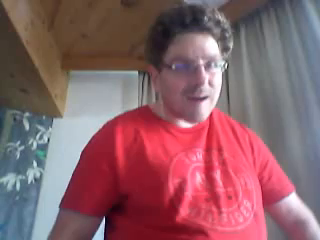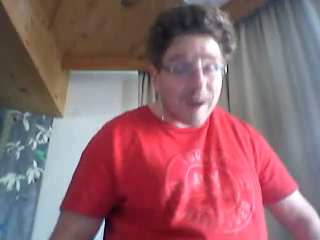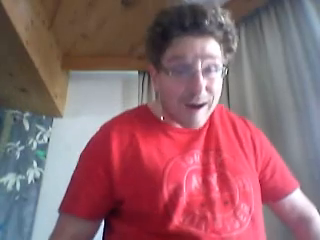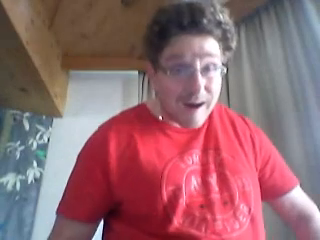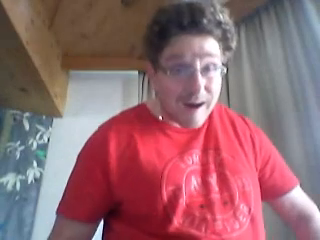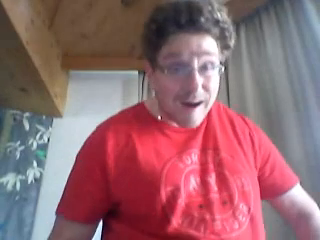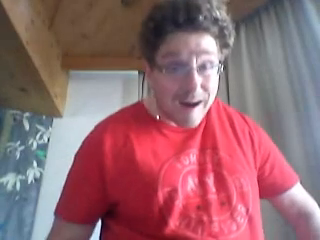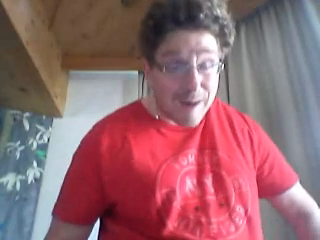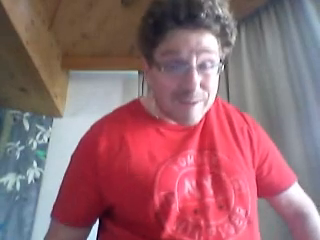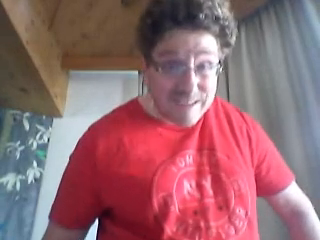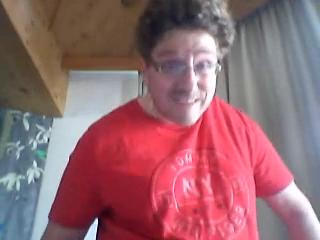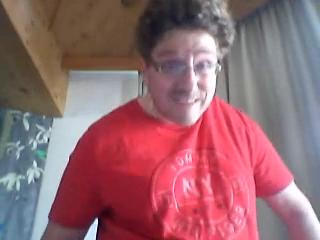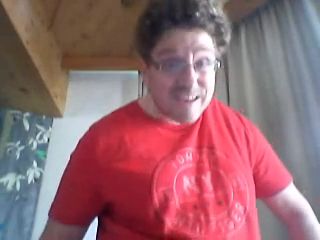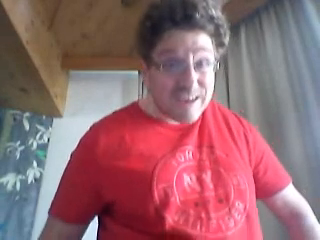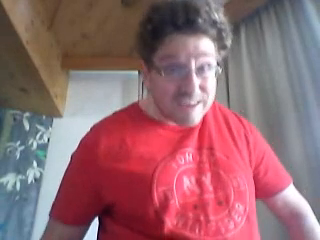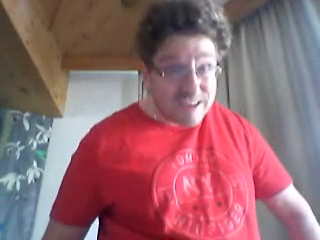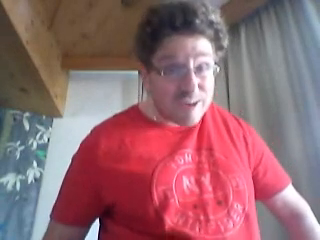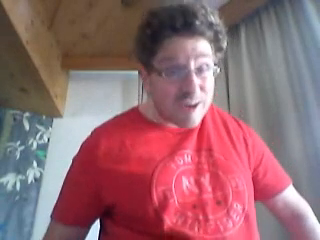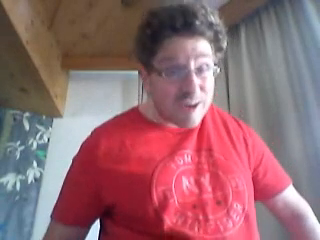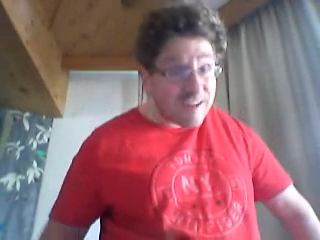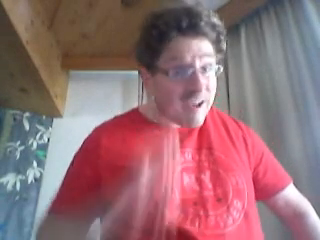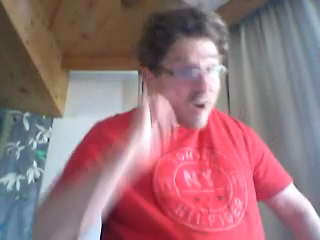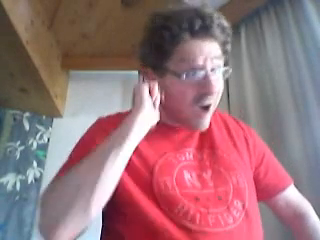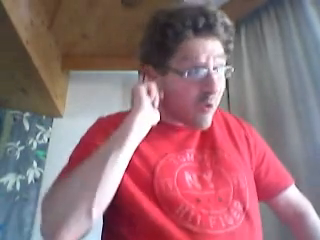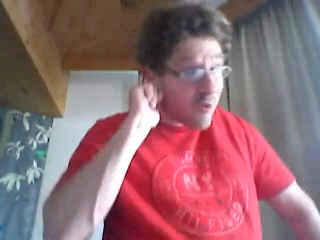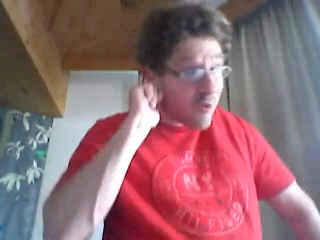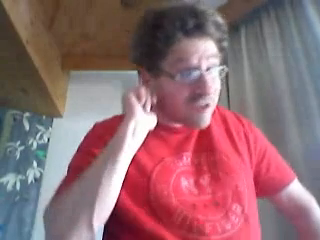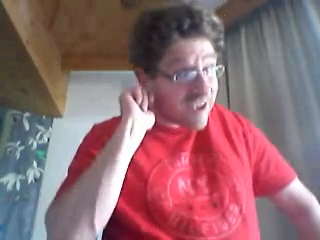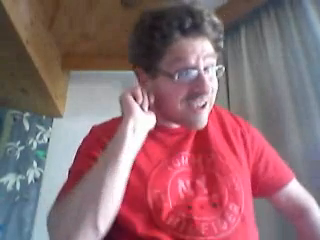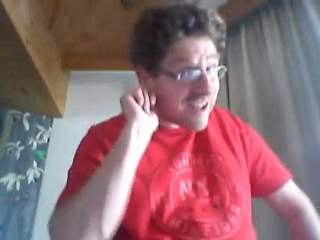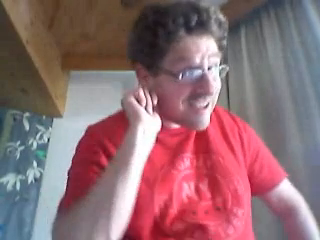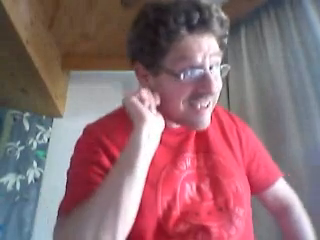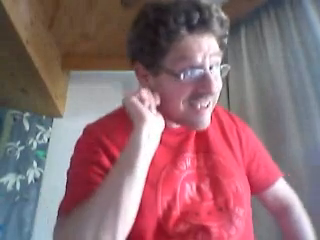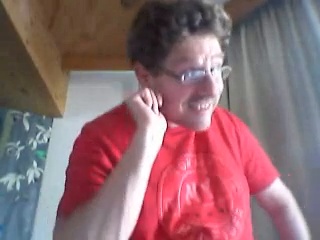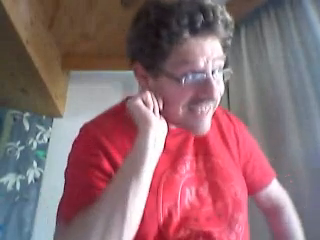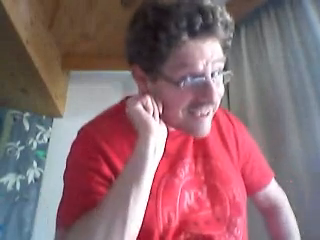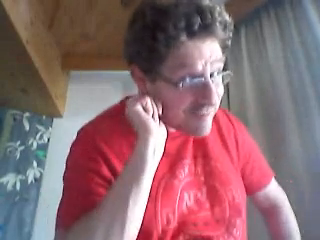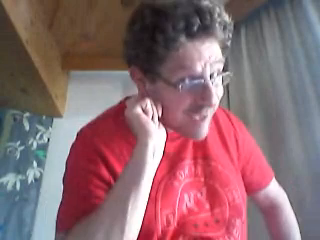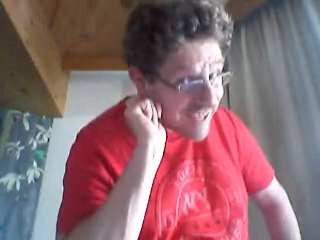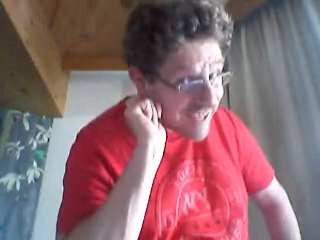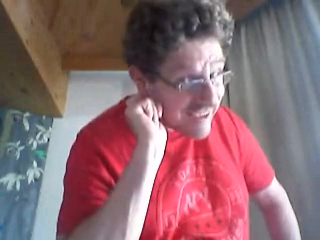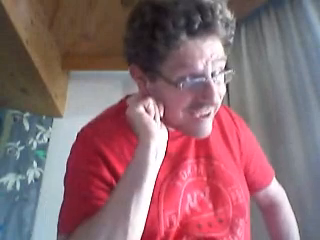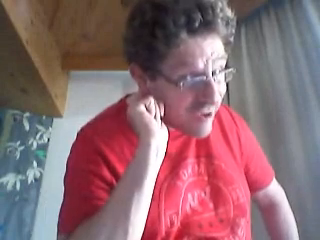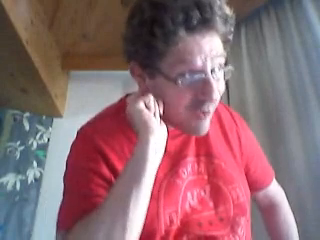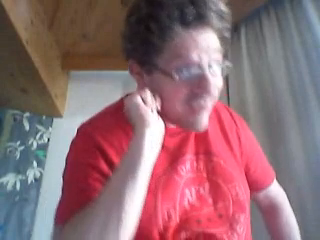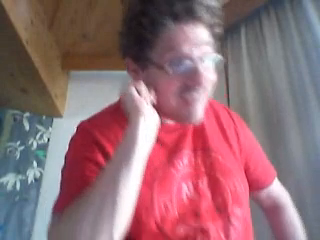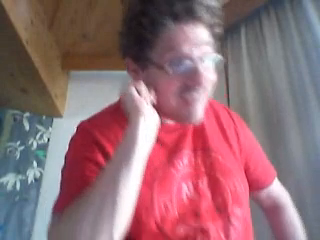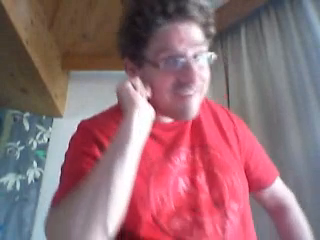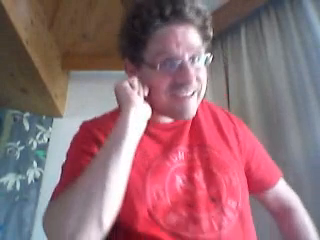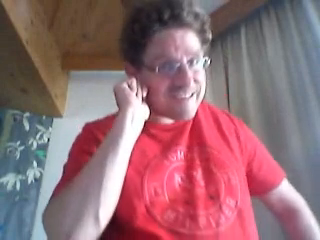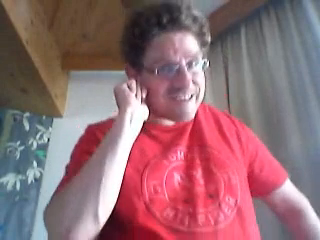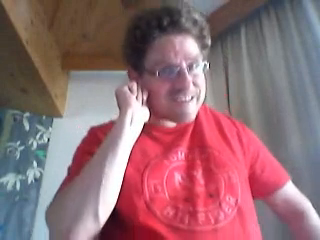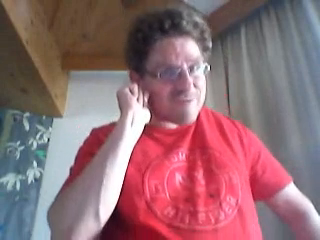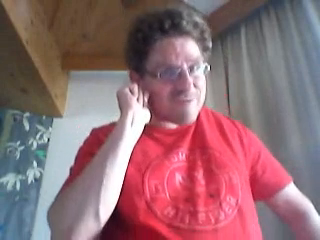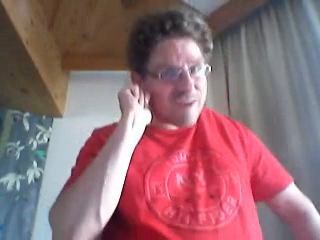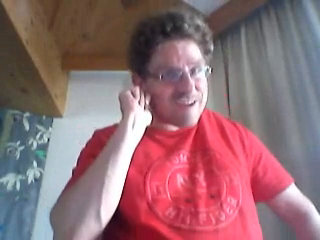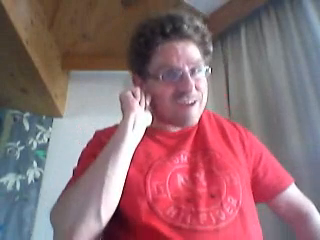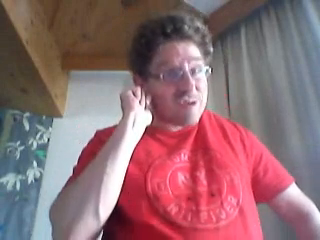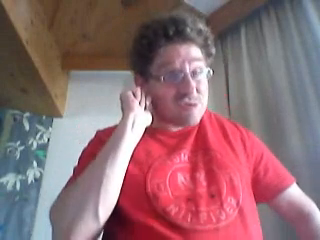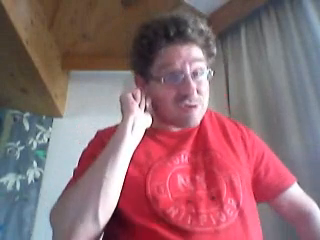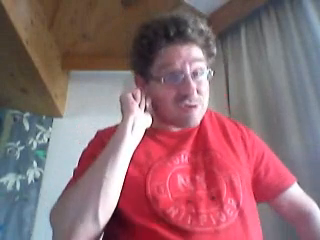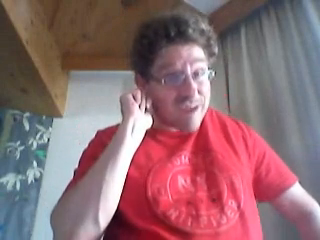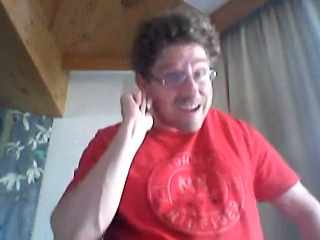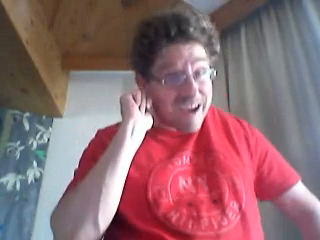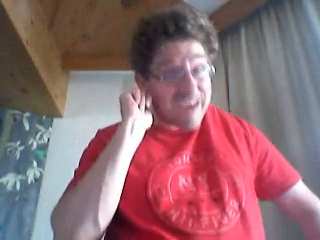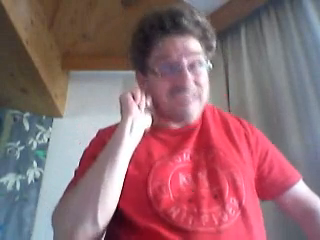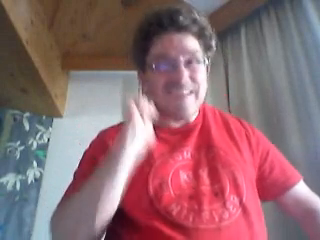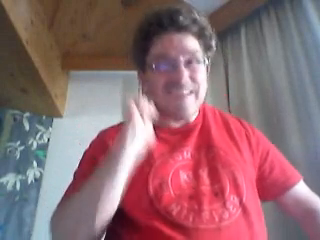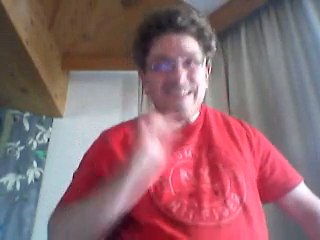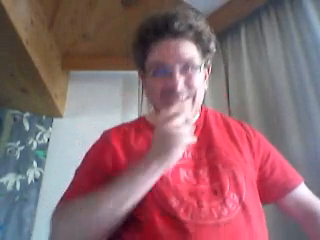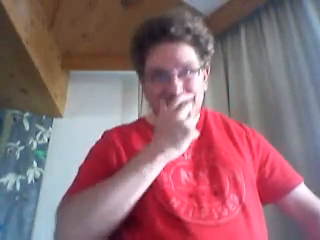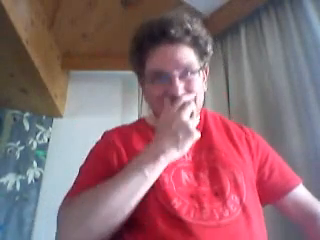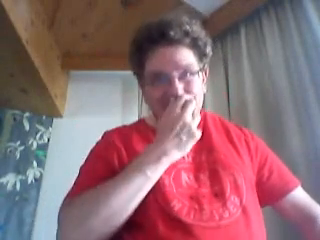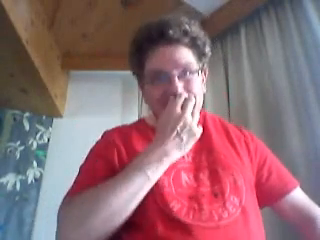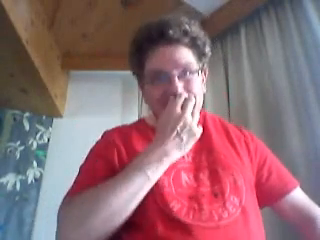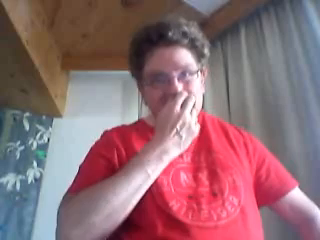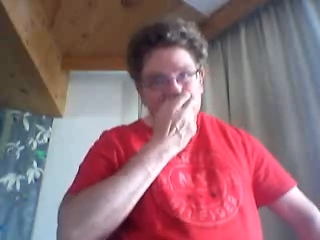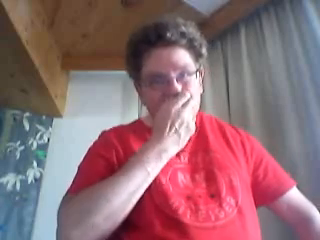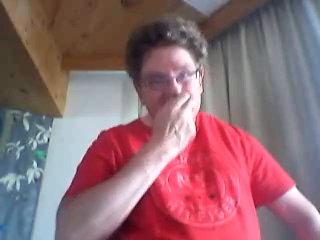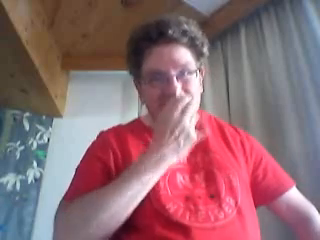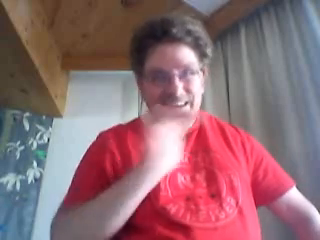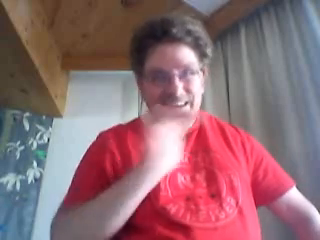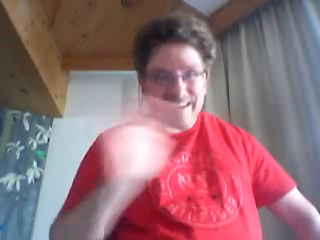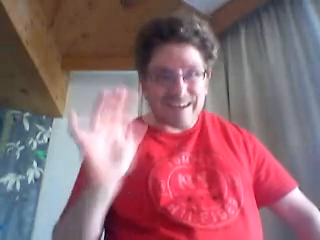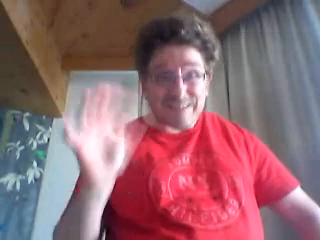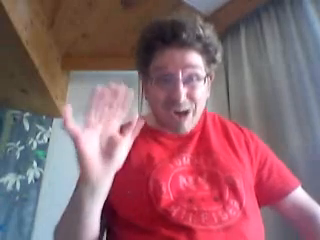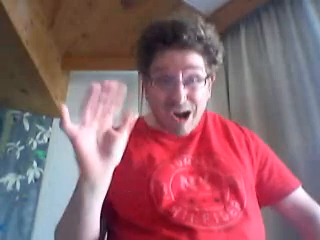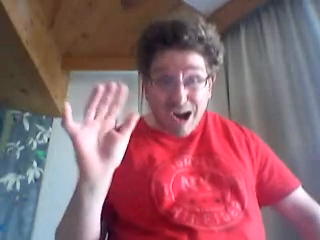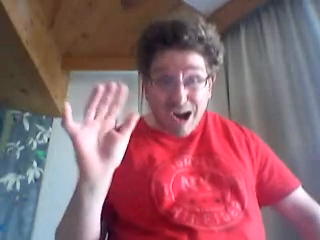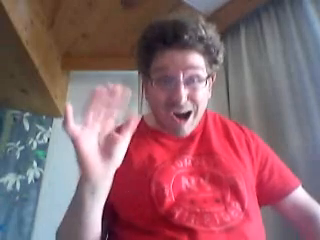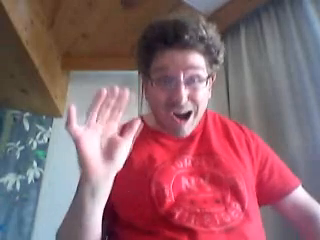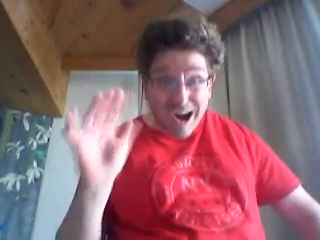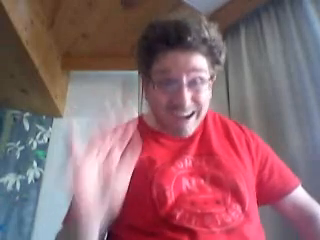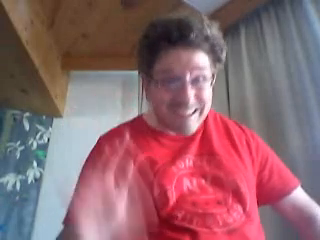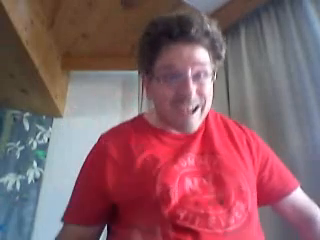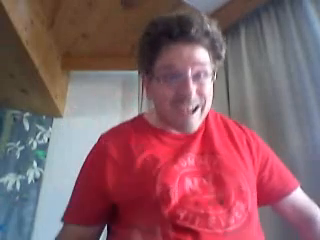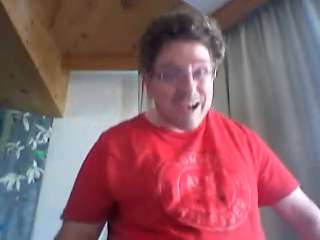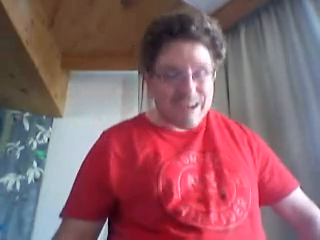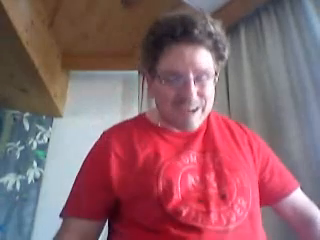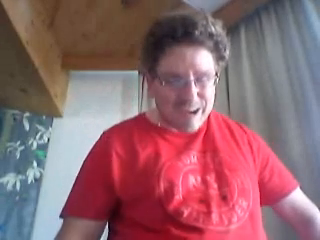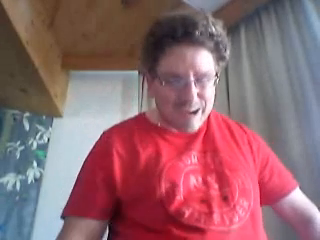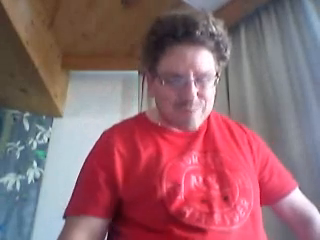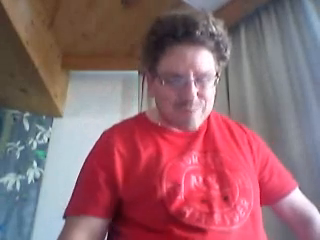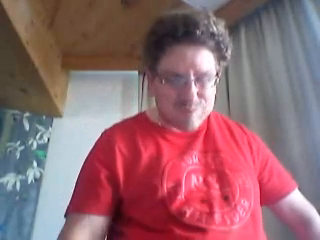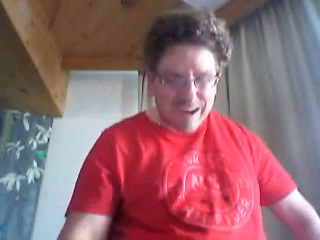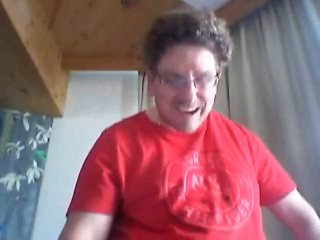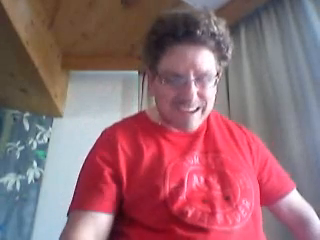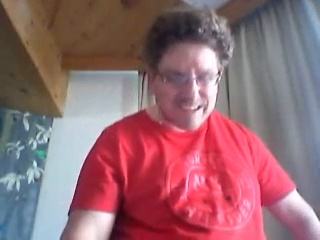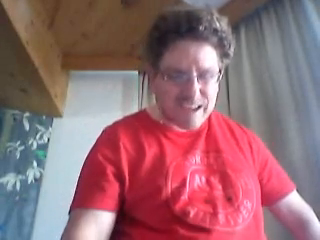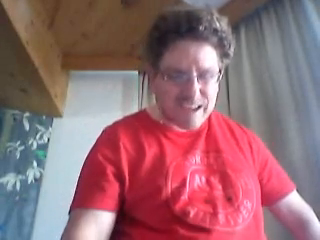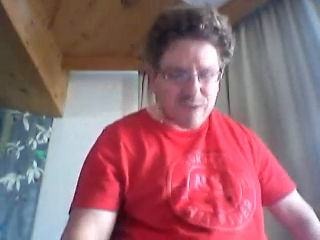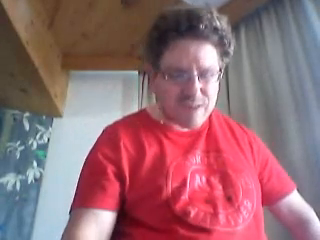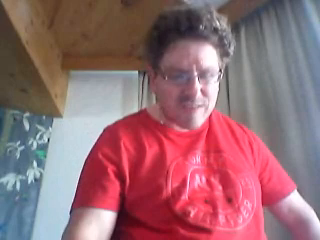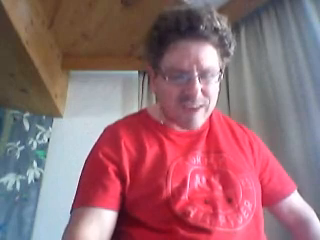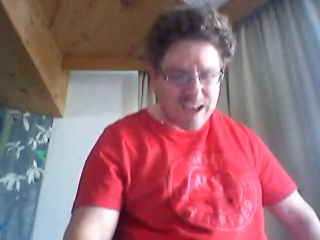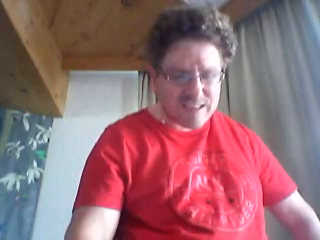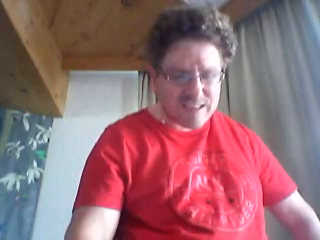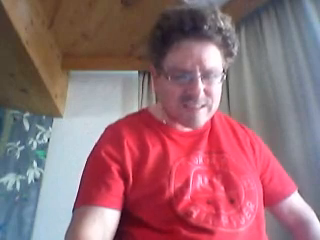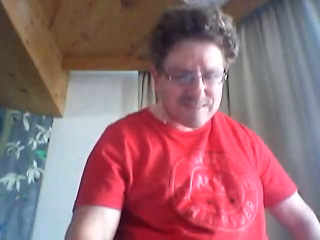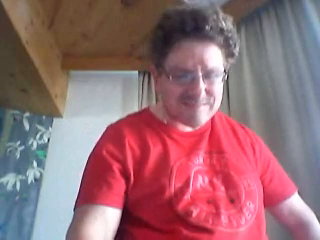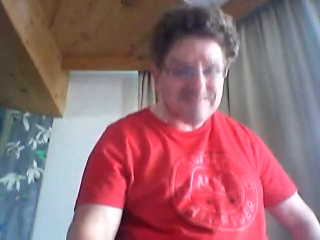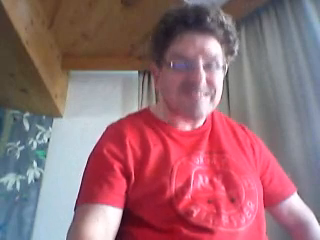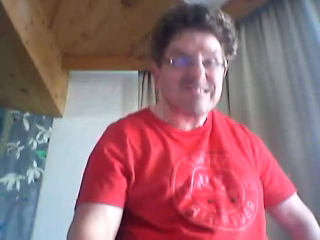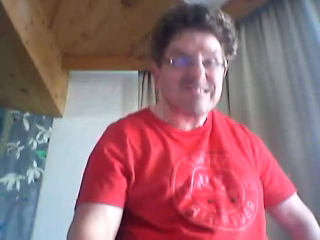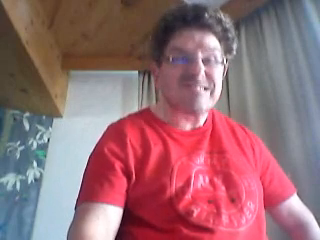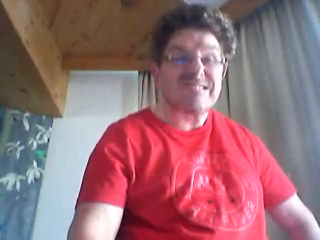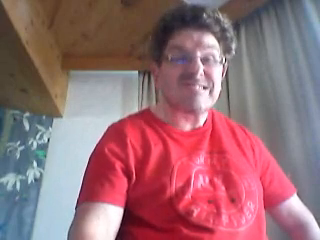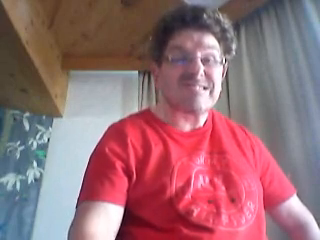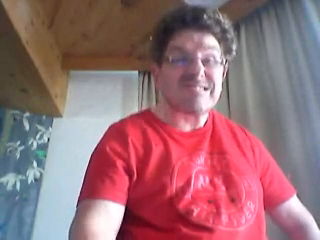sexpertenregierung